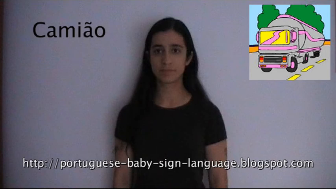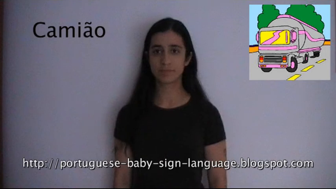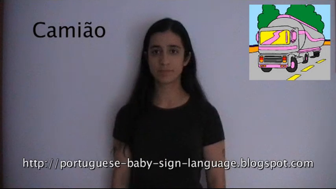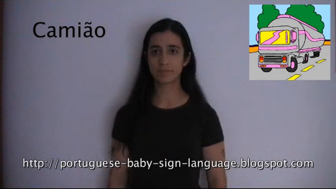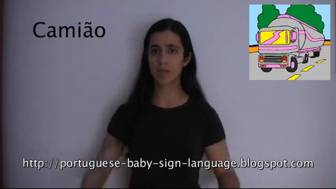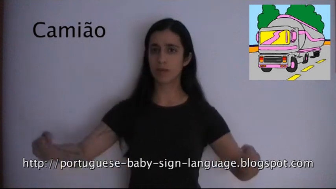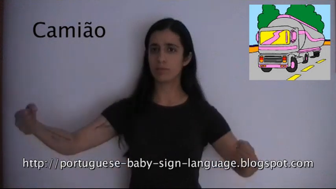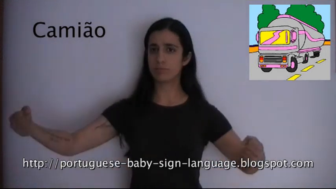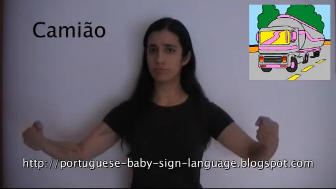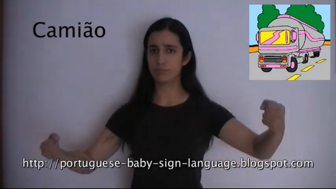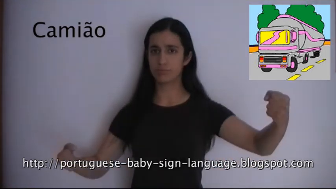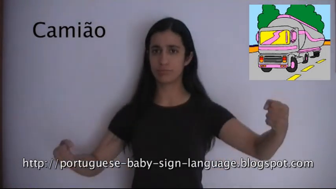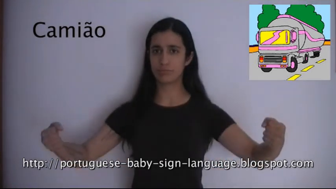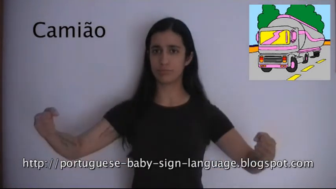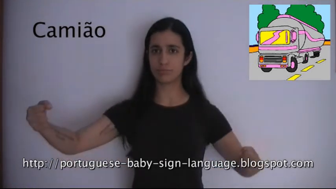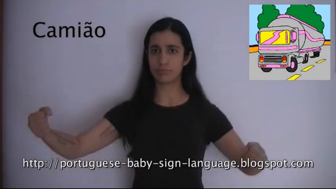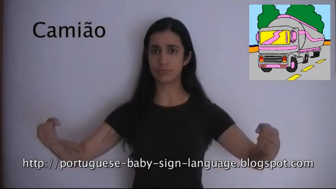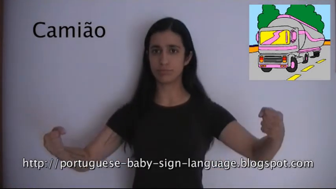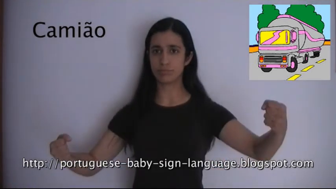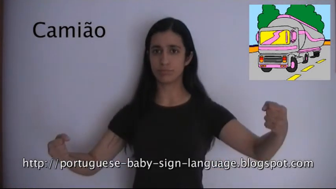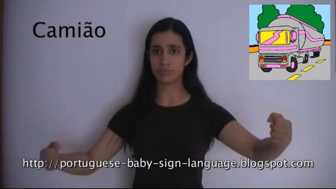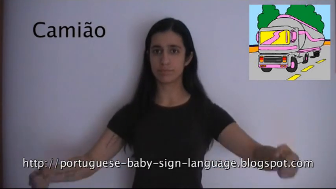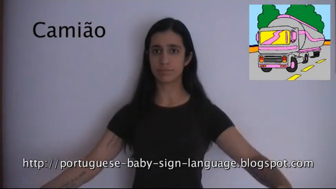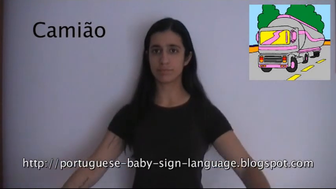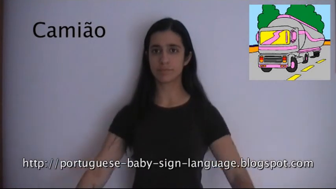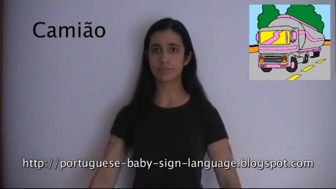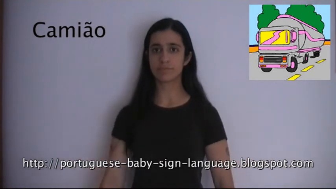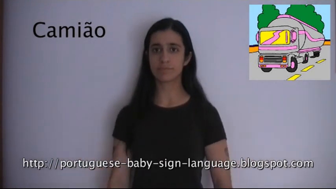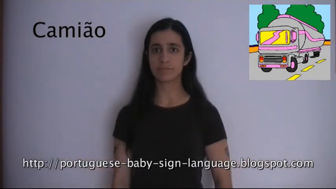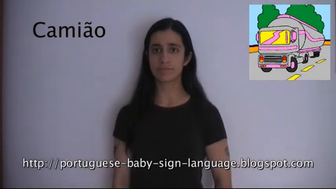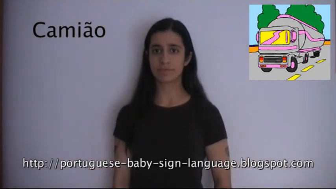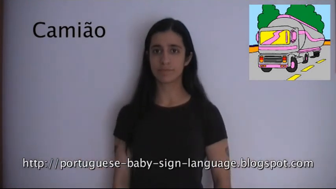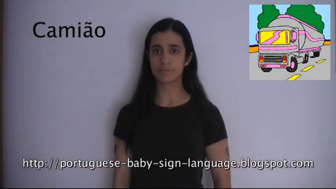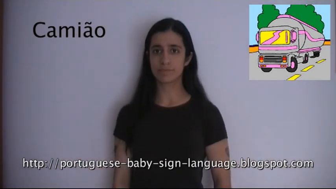camião